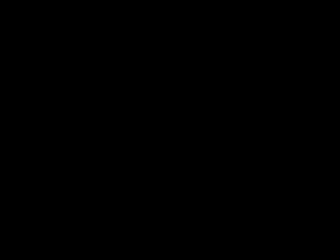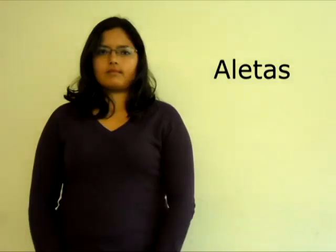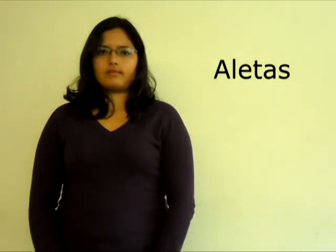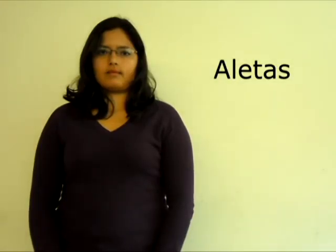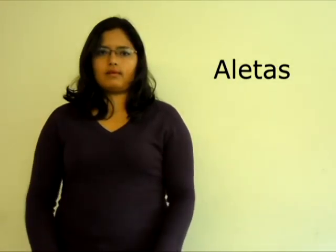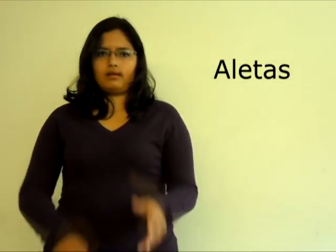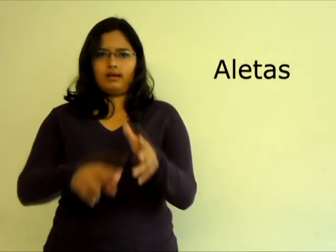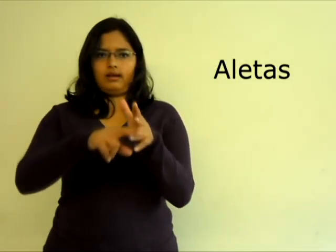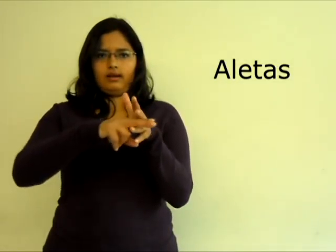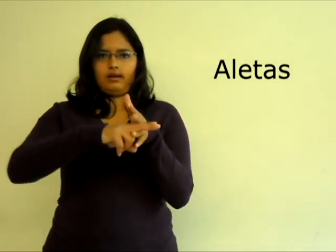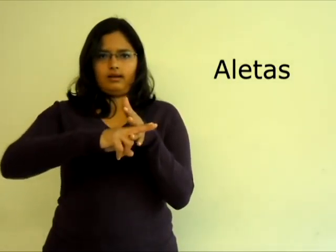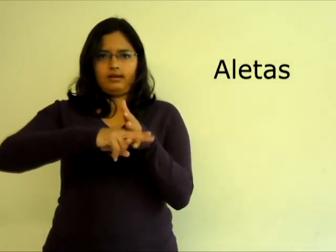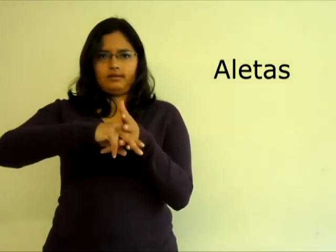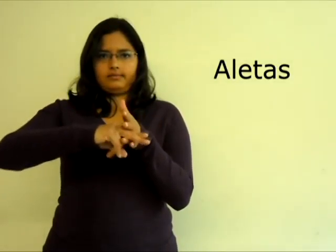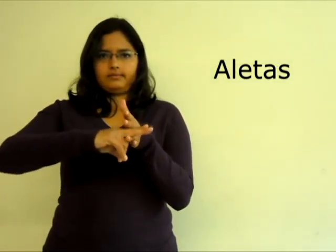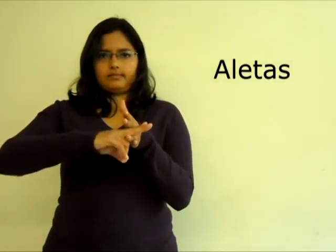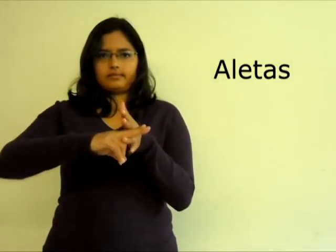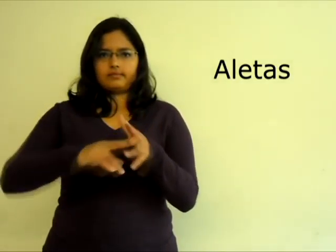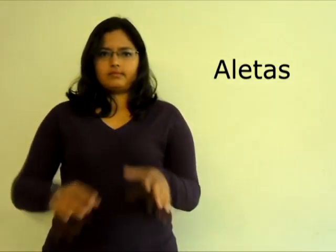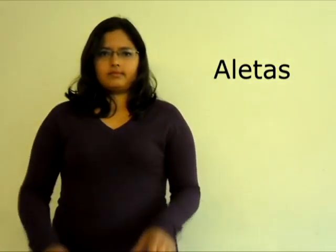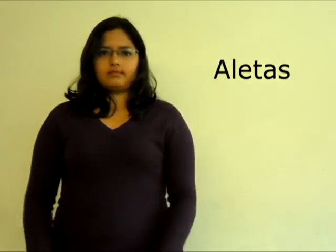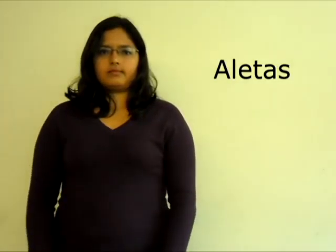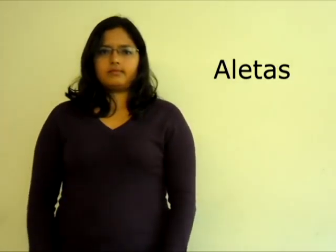Aletas